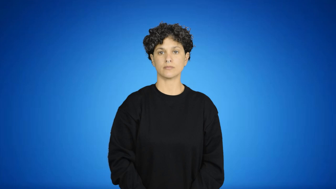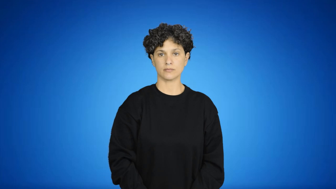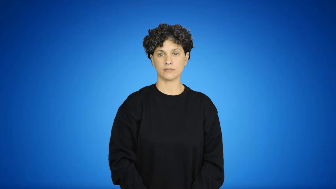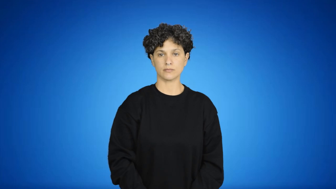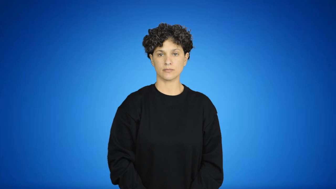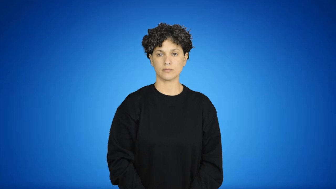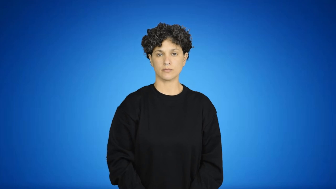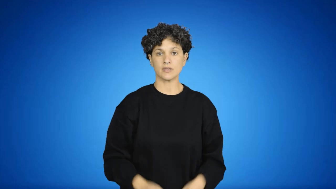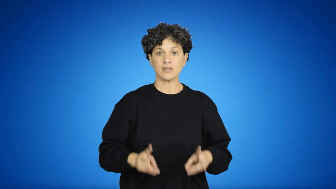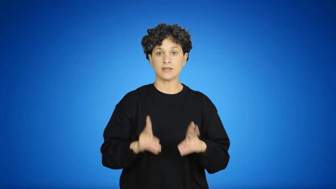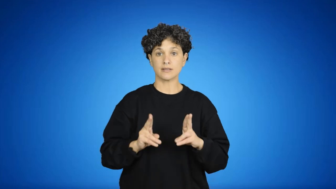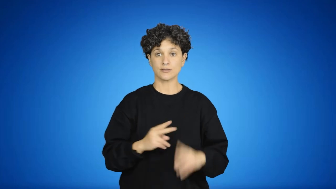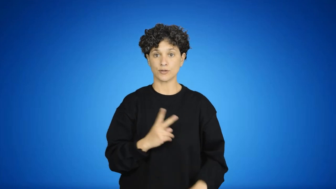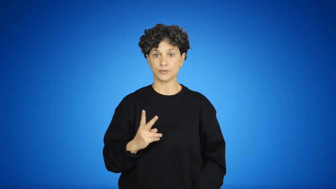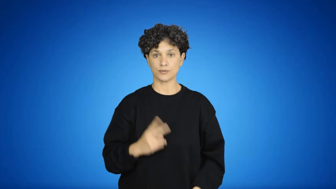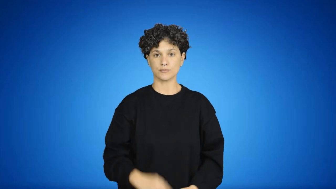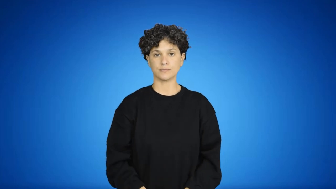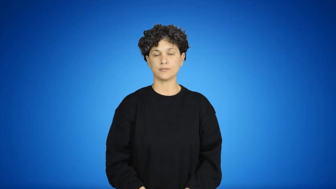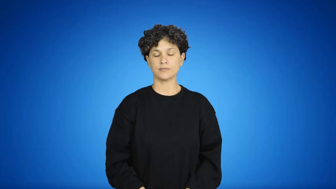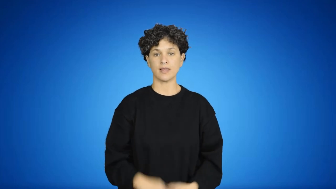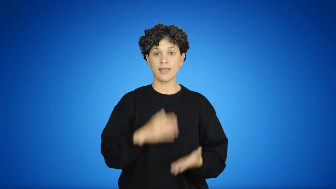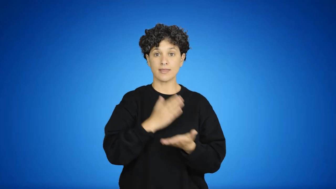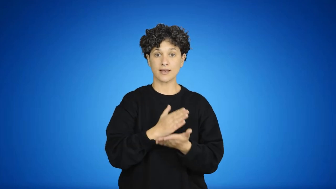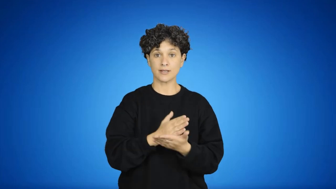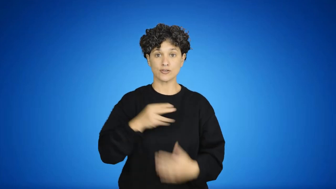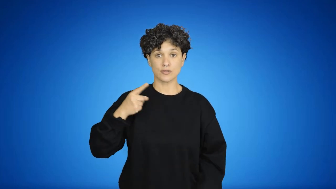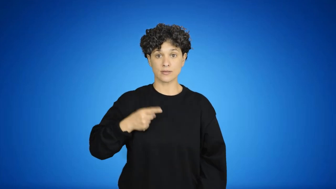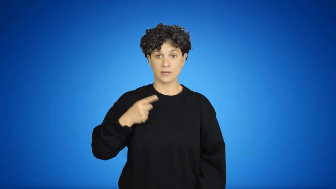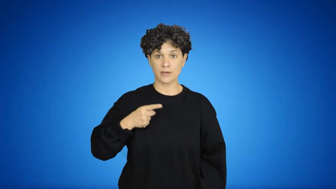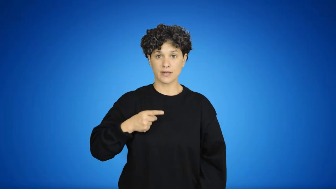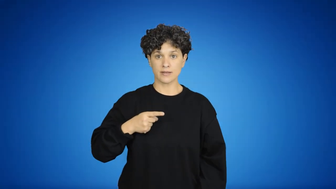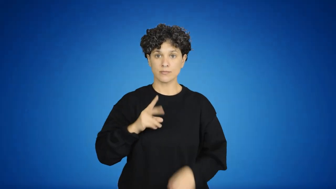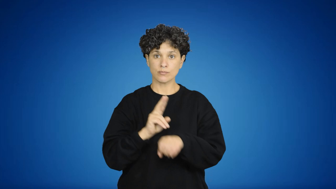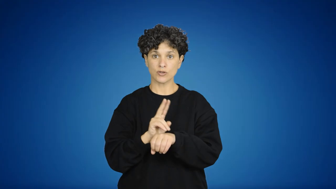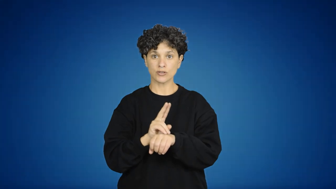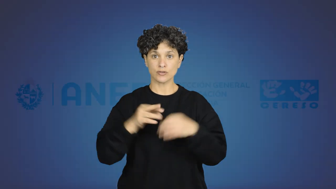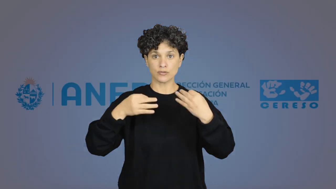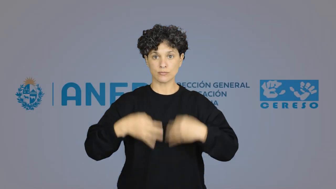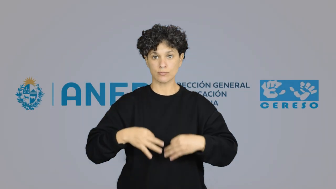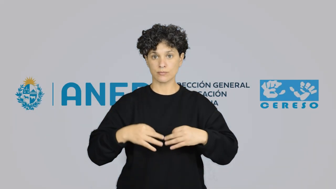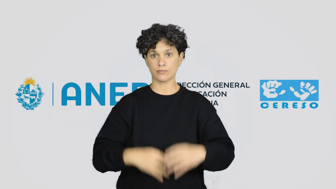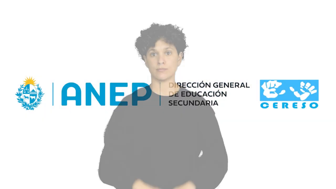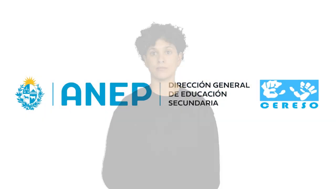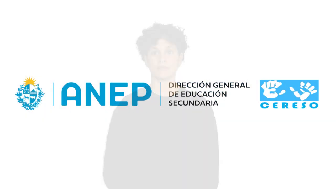Sección II DERECHOS, DEBERES Y GARANTIAS